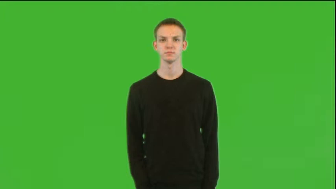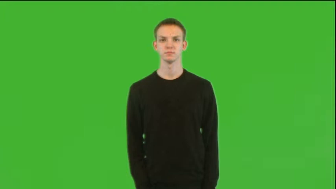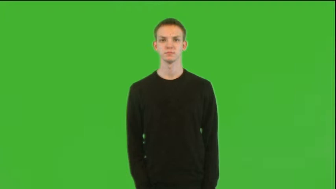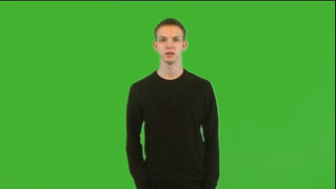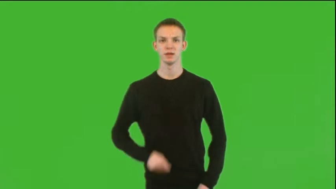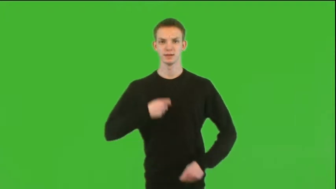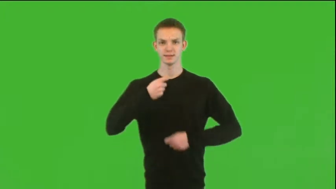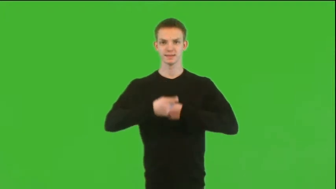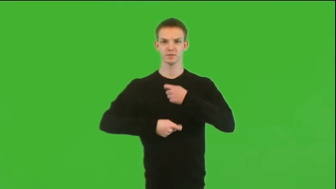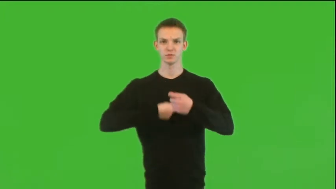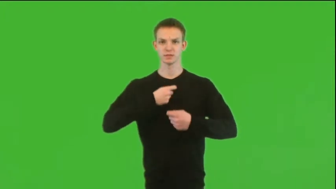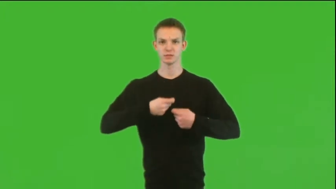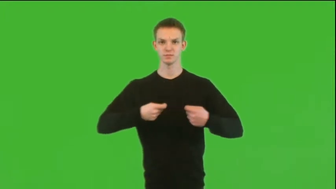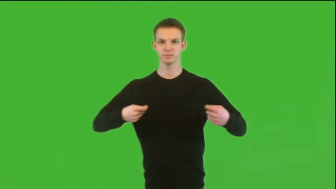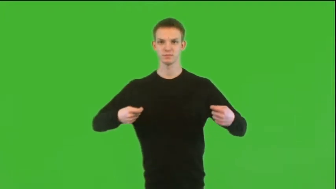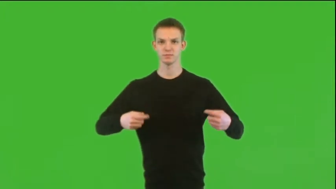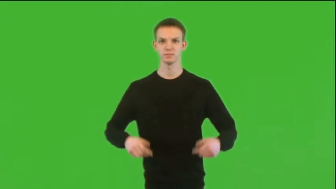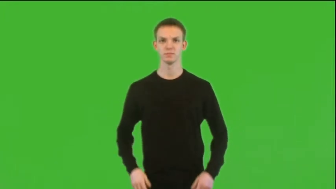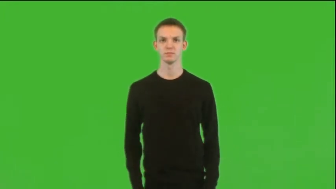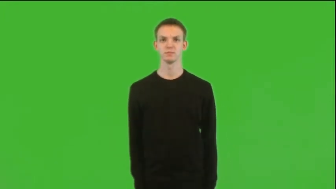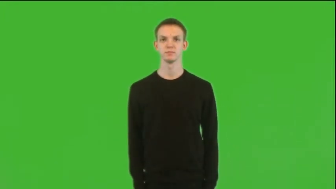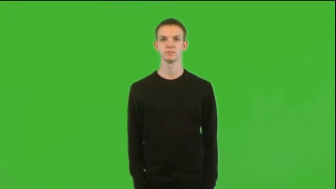zawiązać